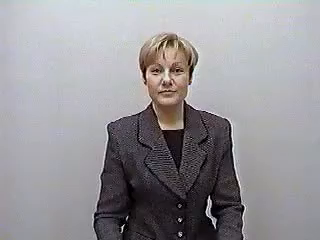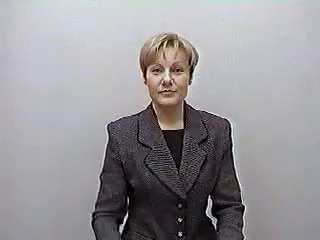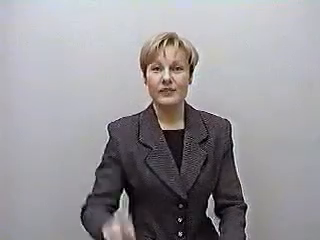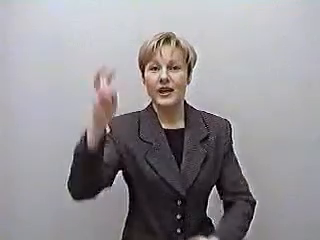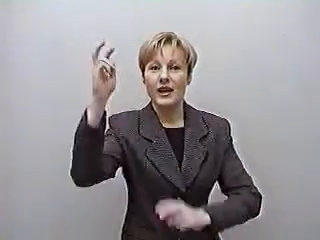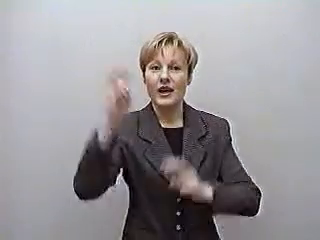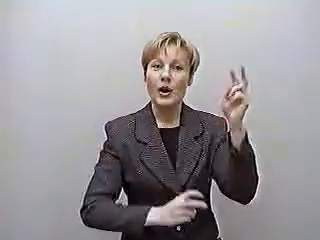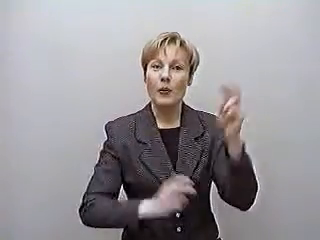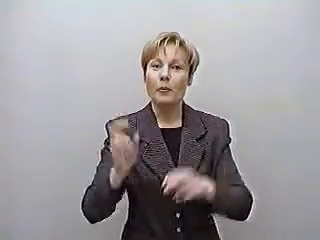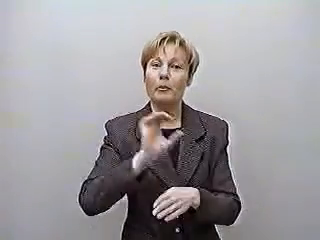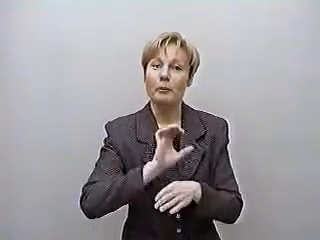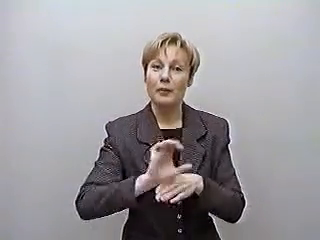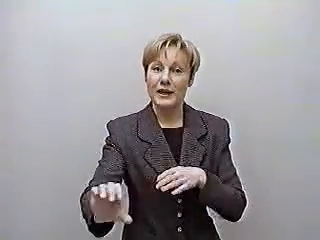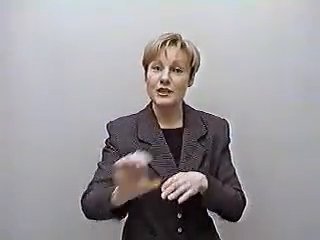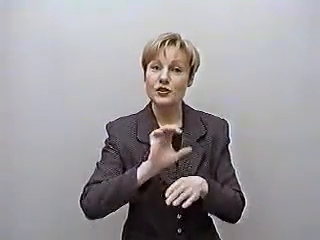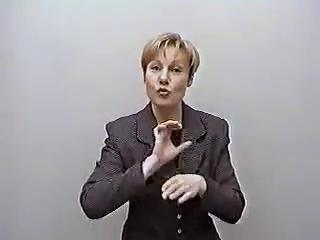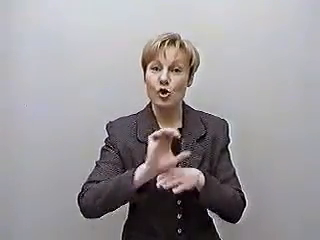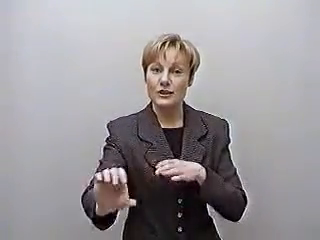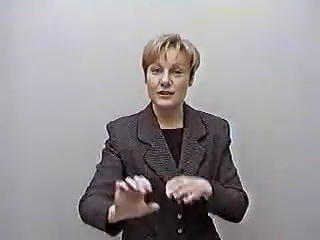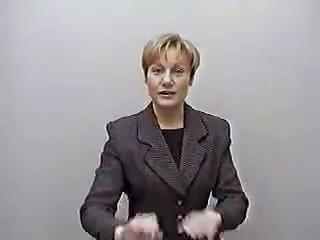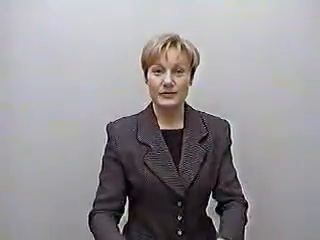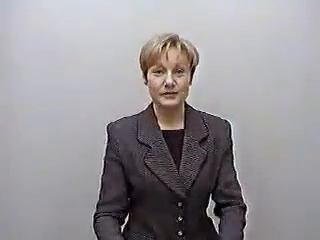производство